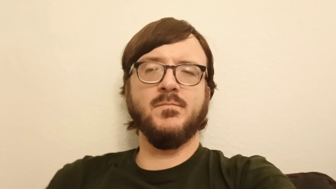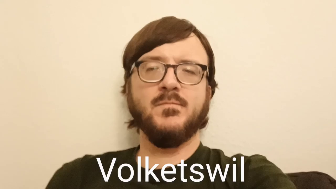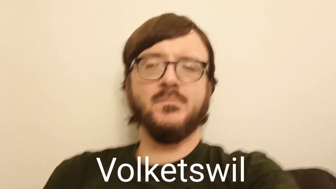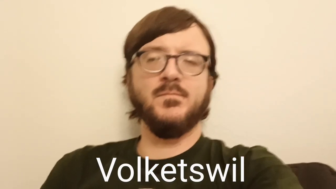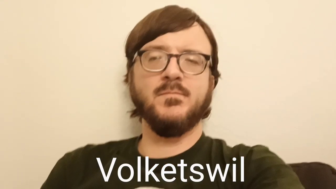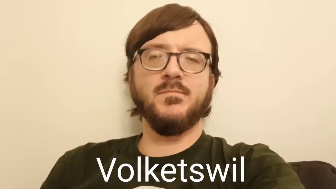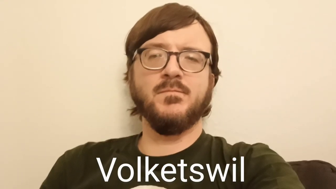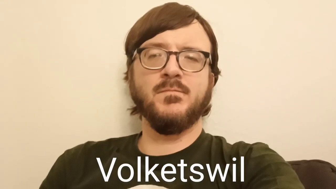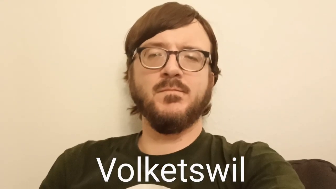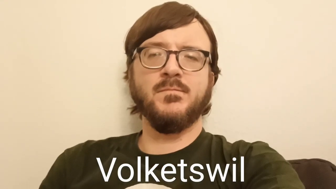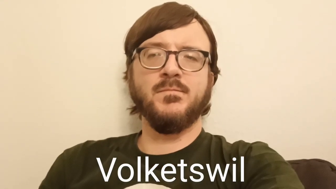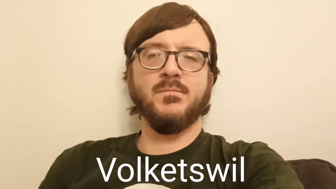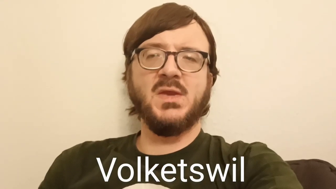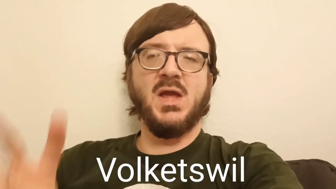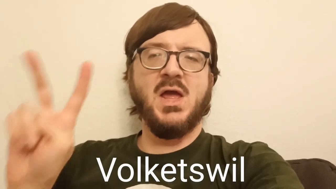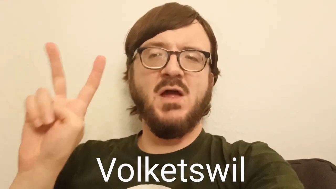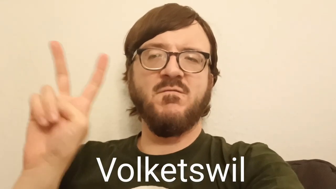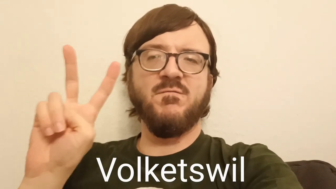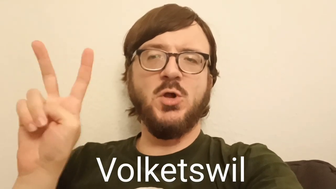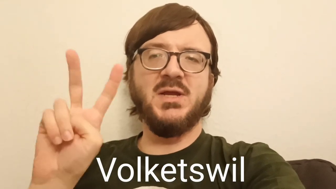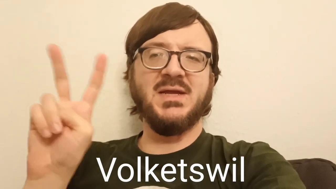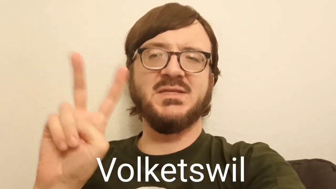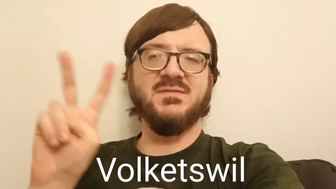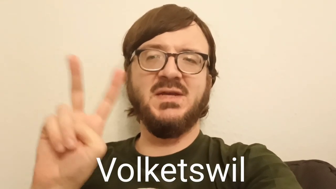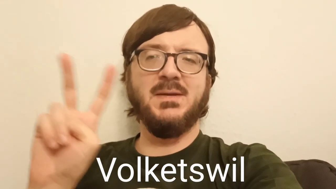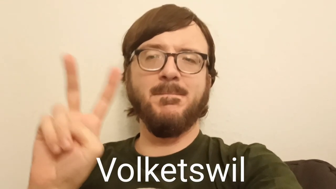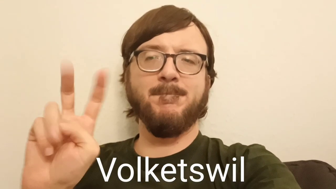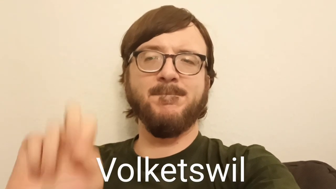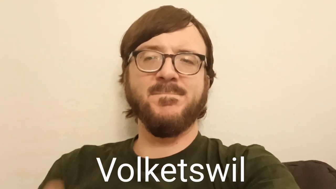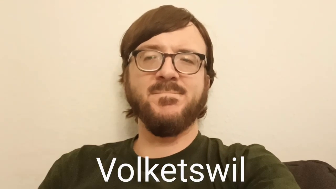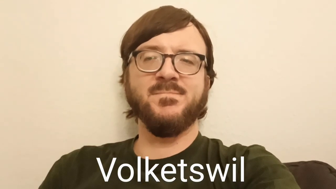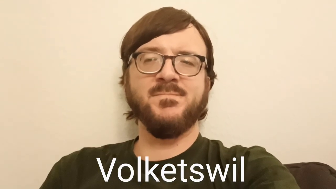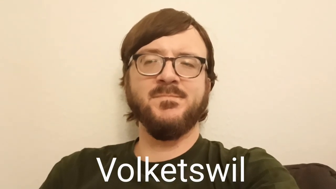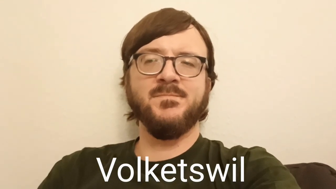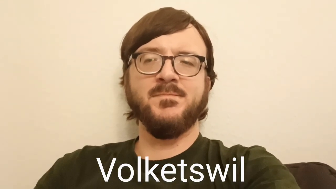Volketswil